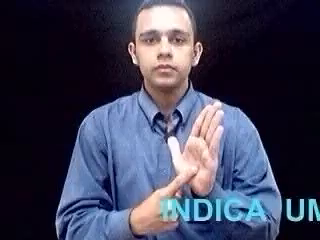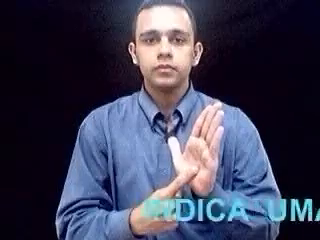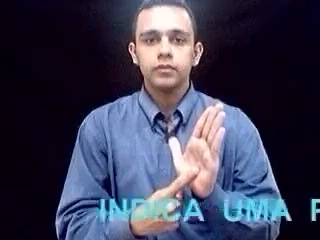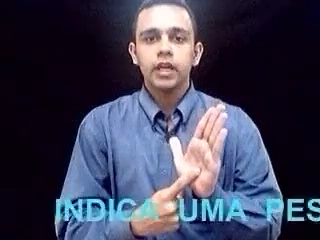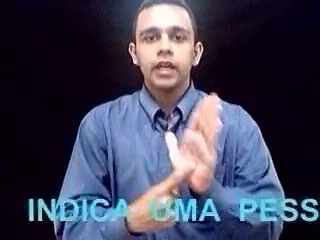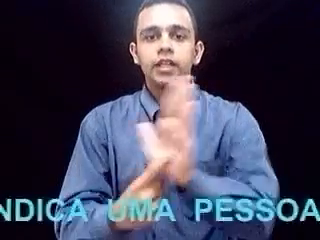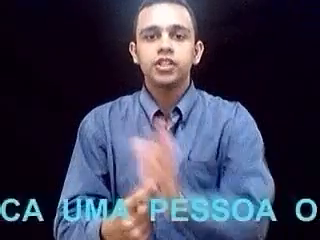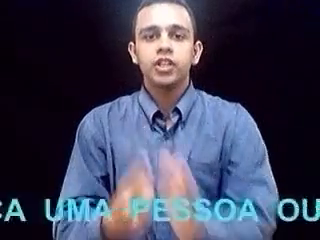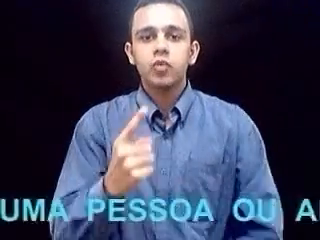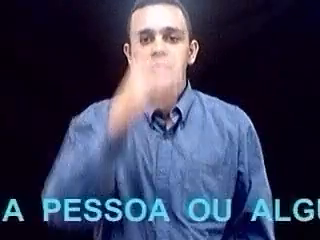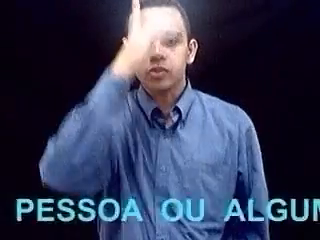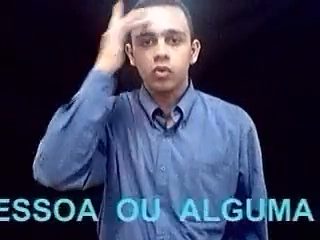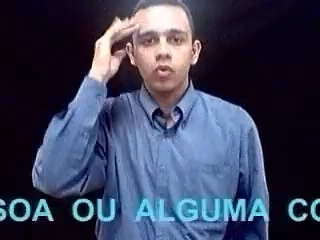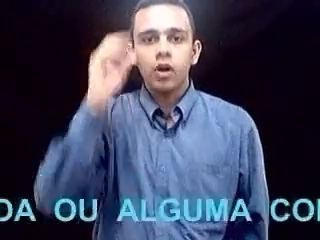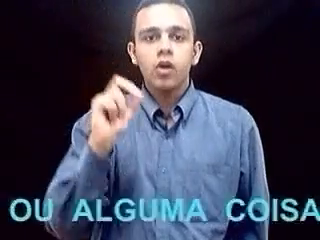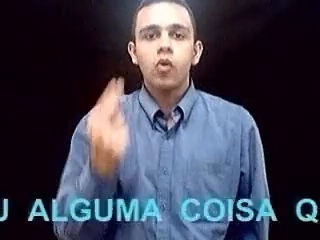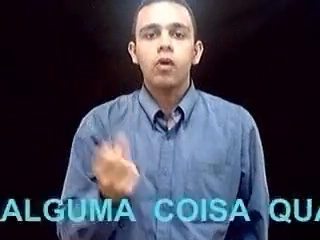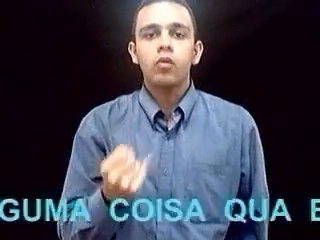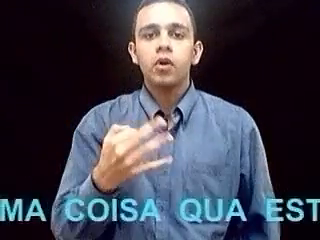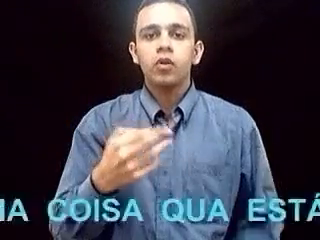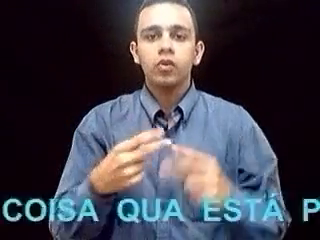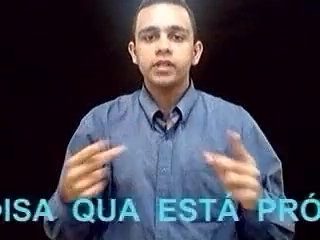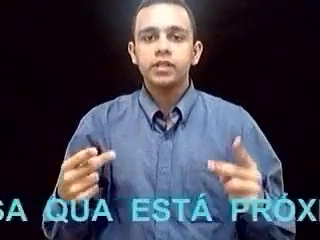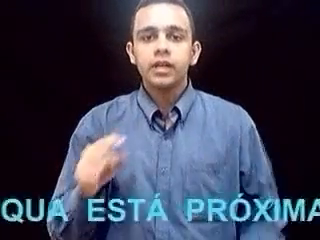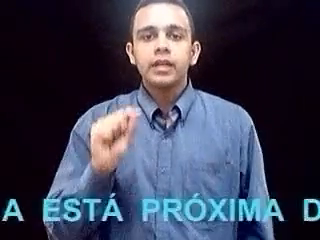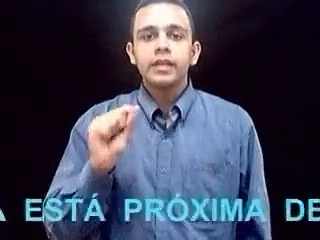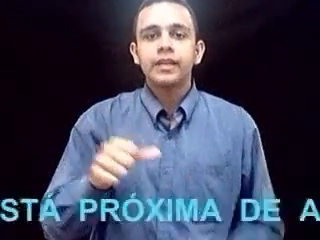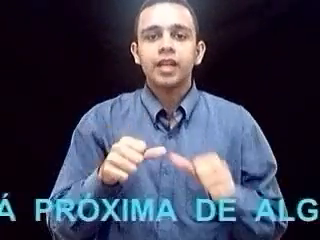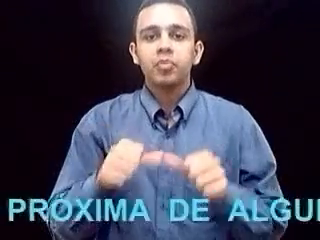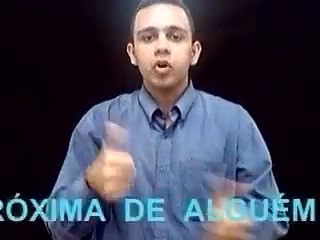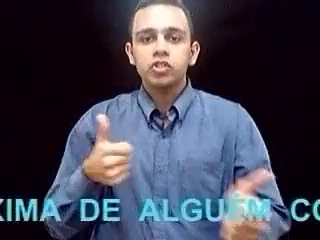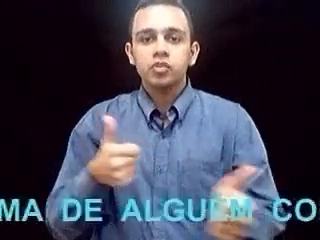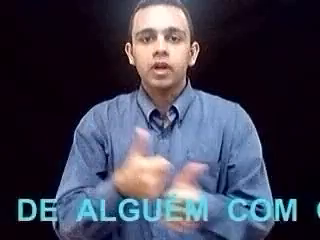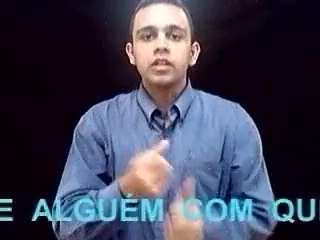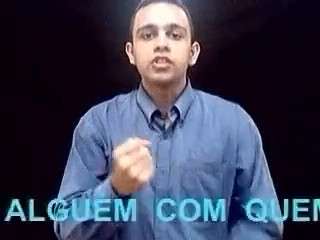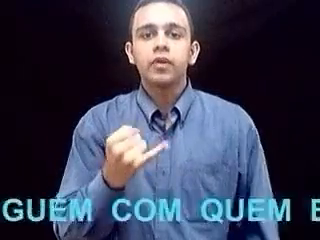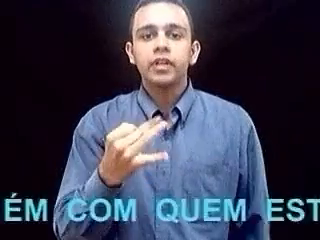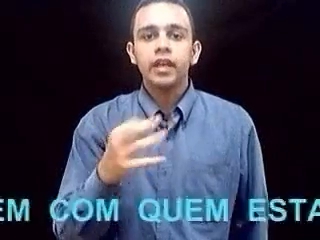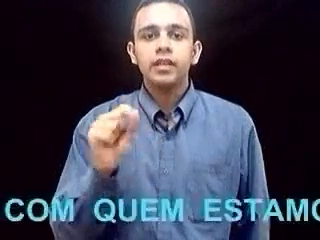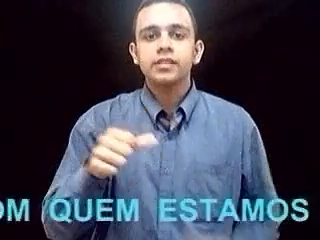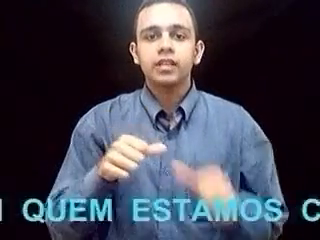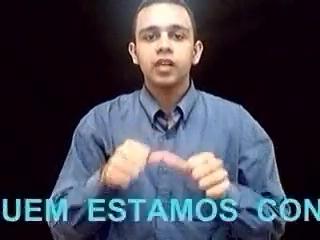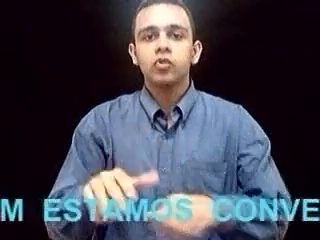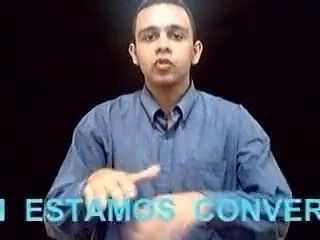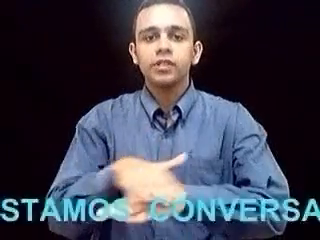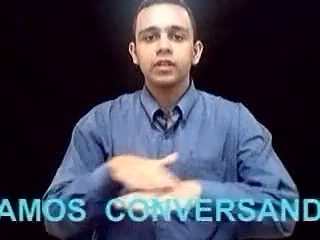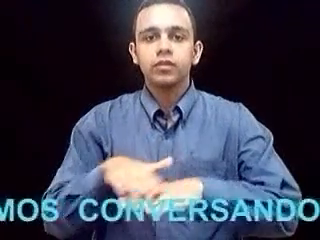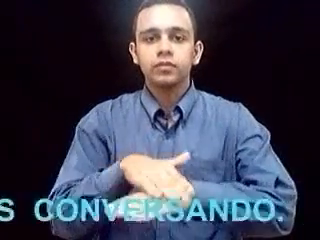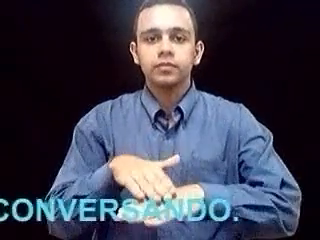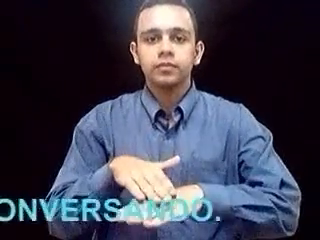eesse